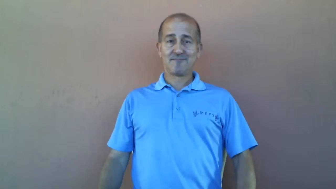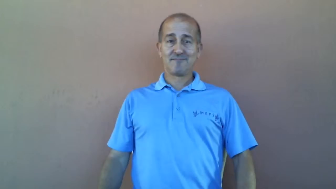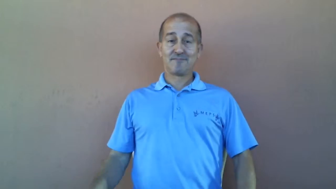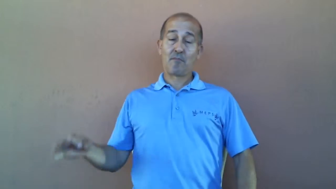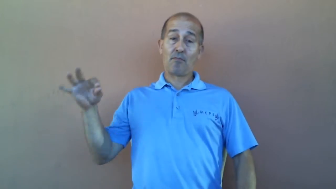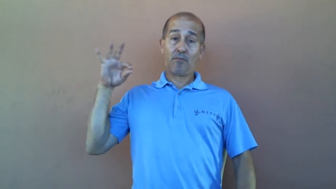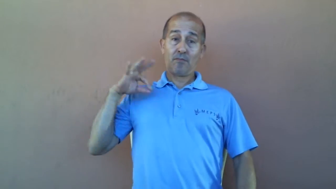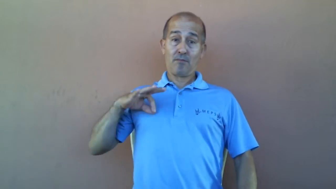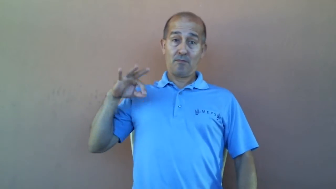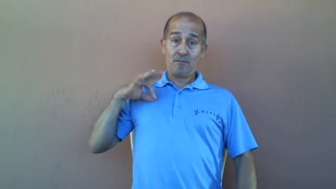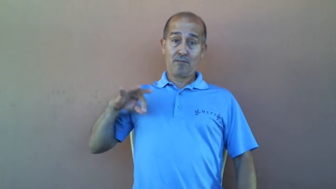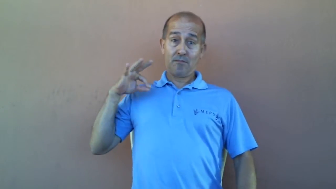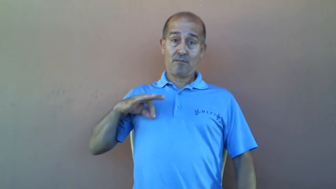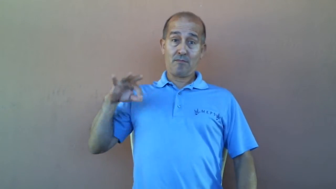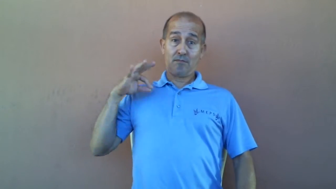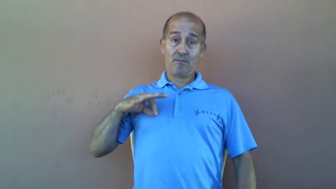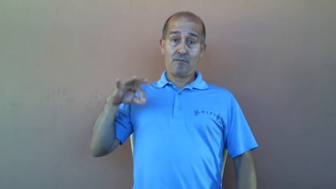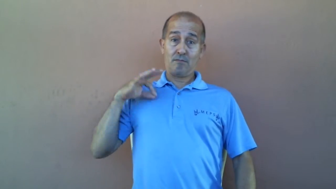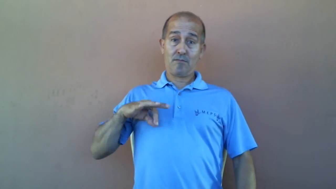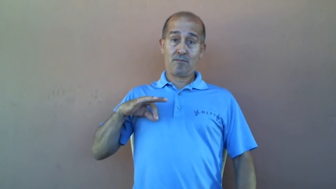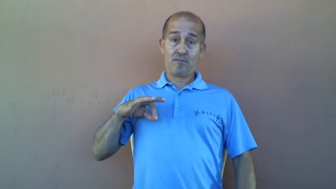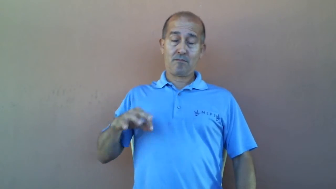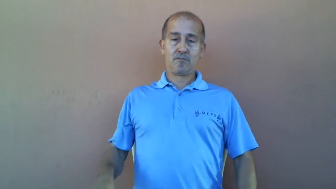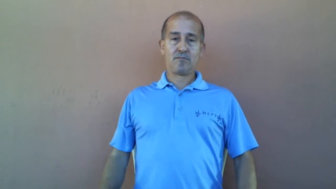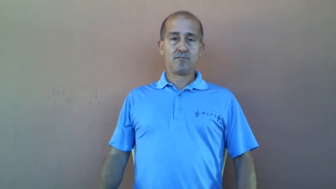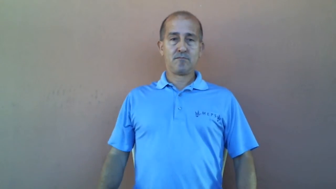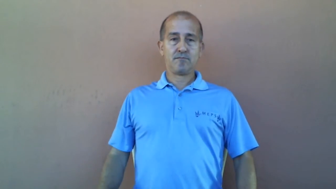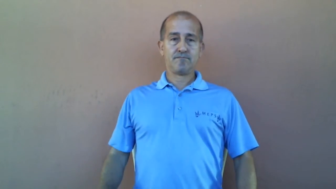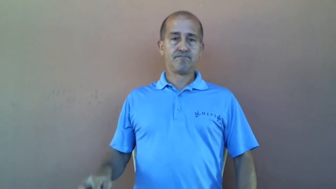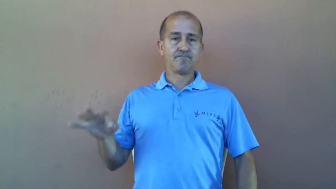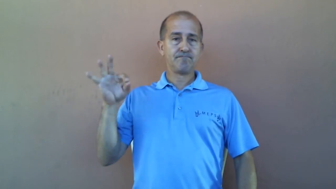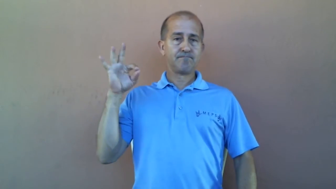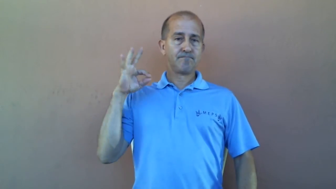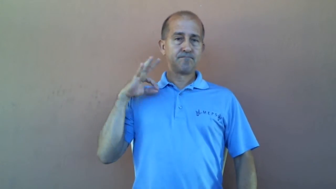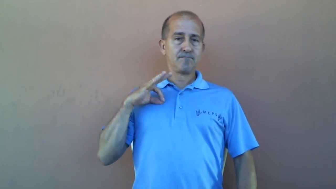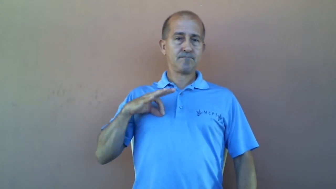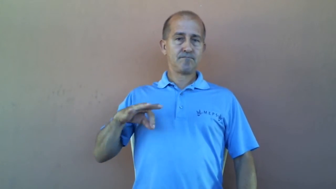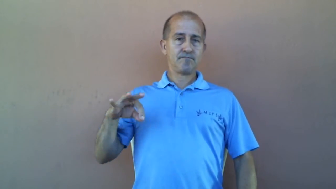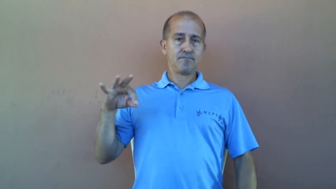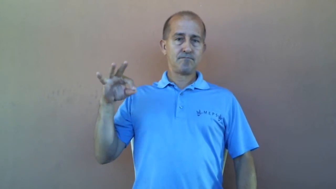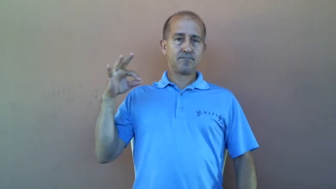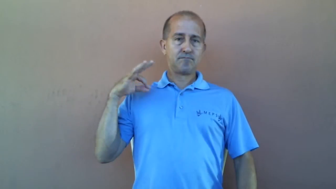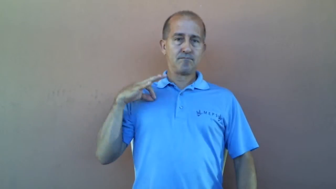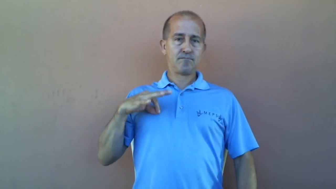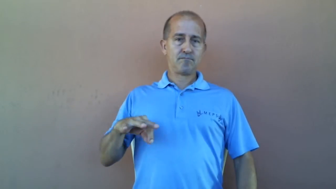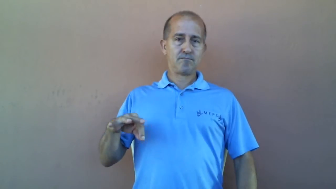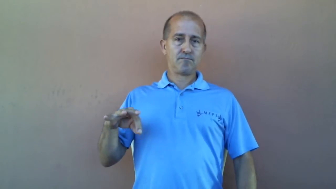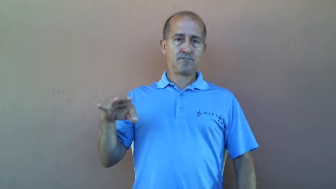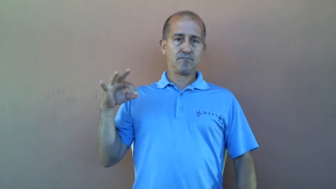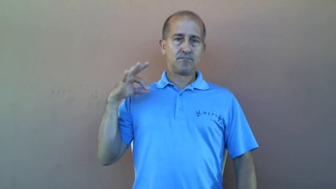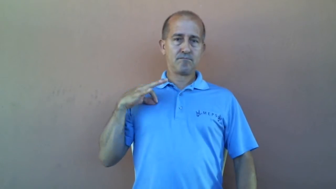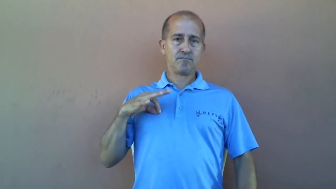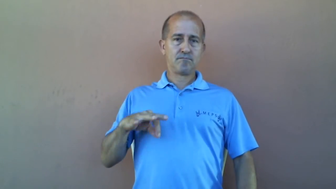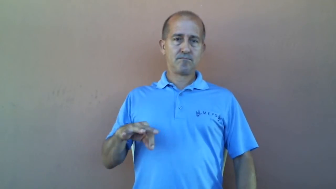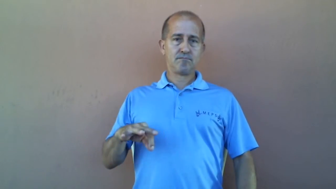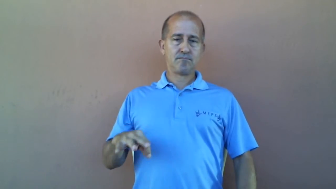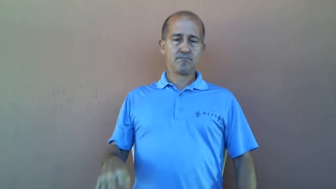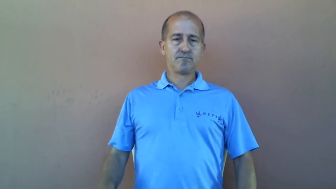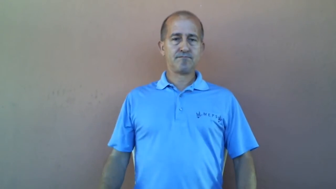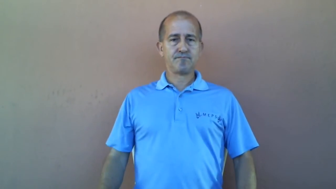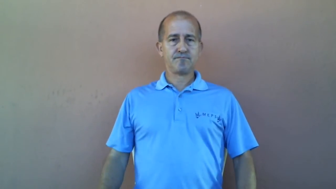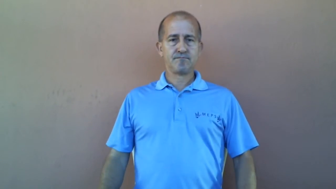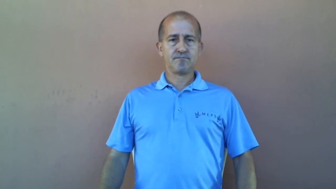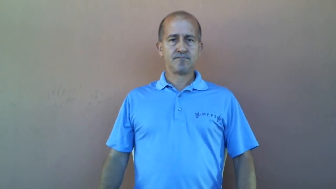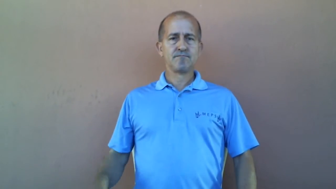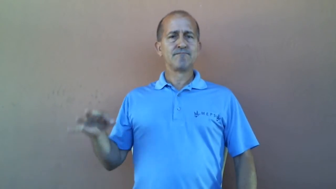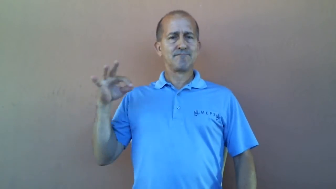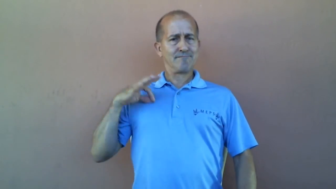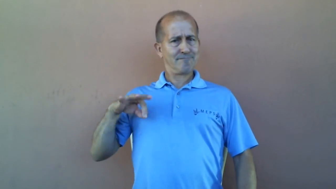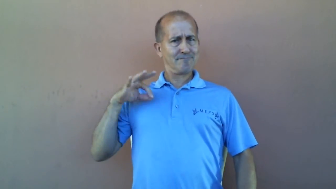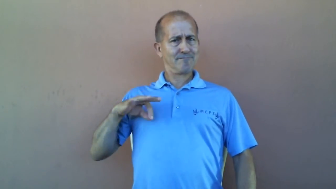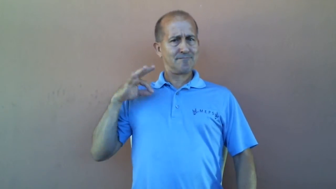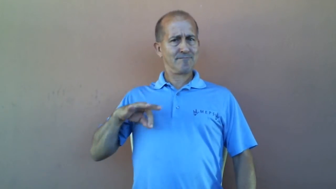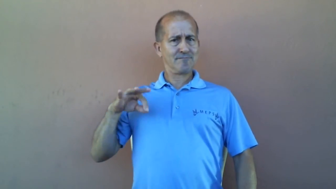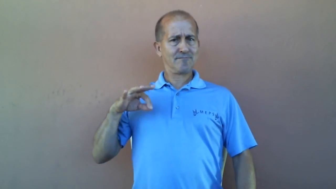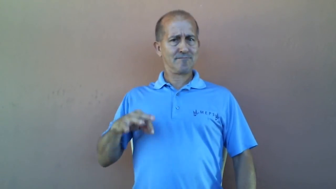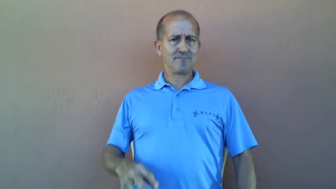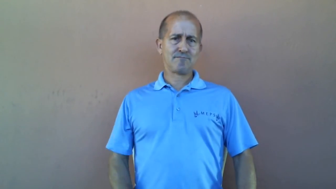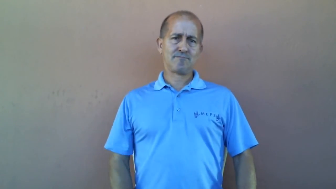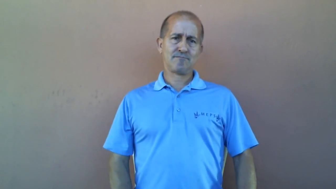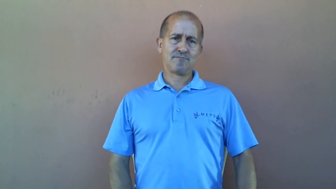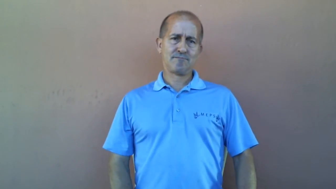Maine